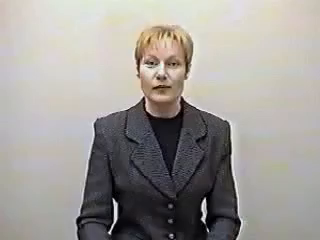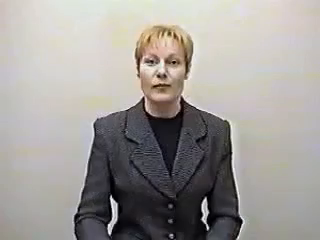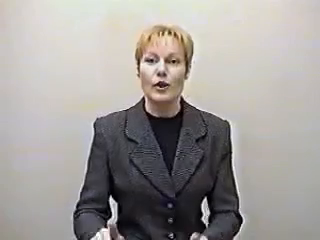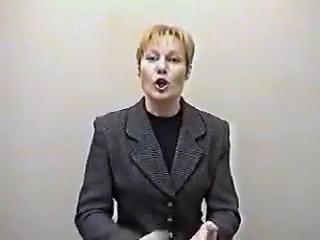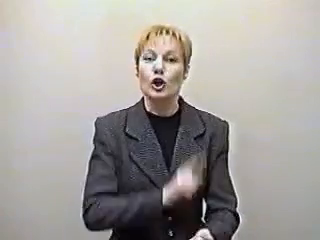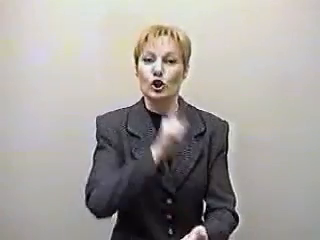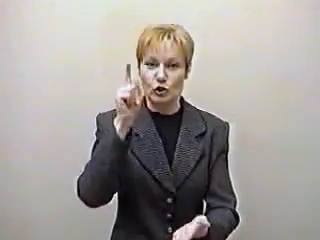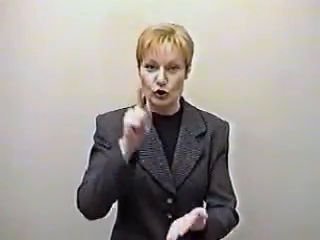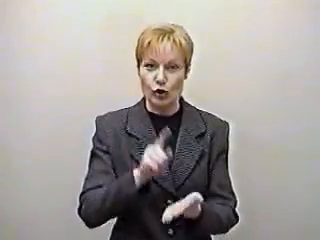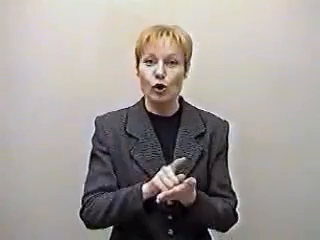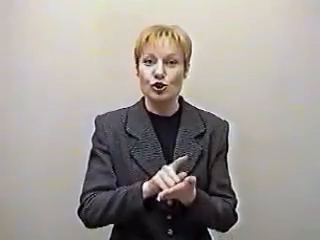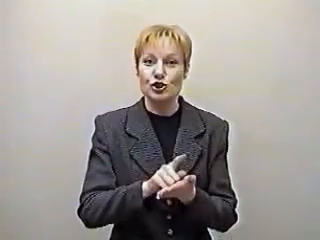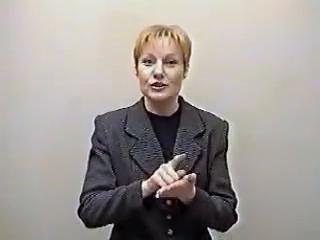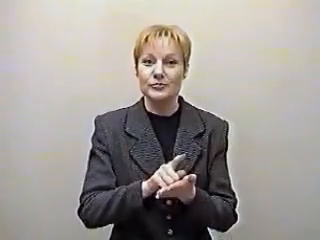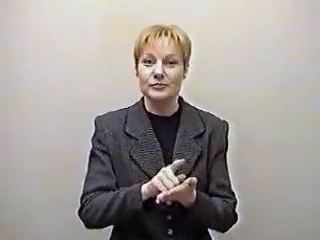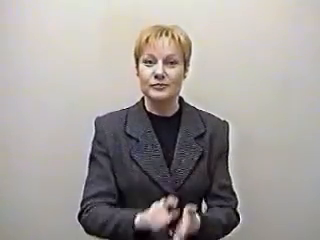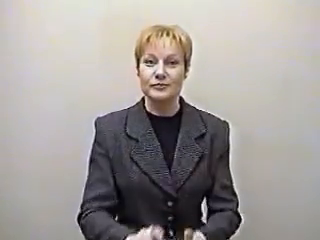должен